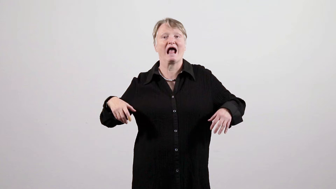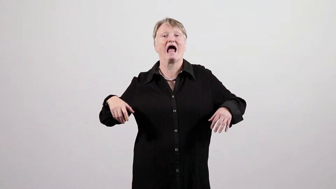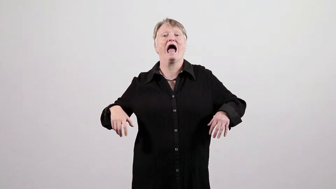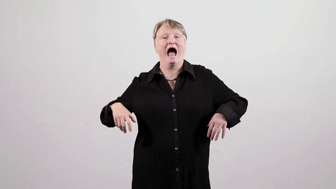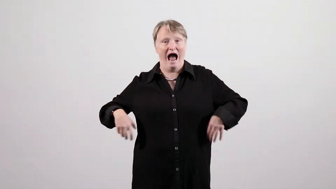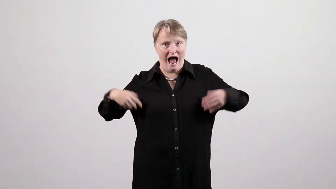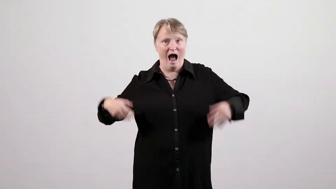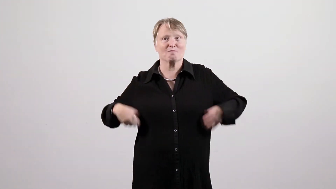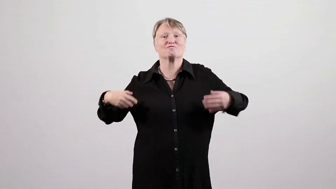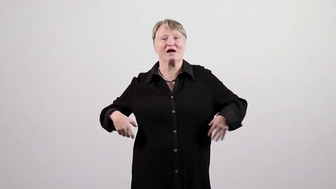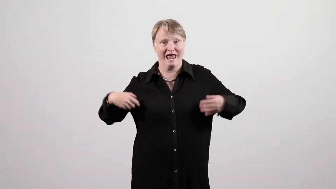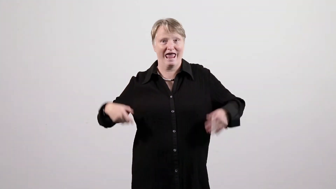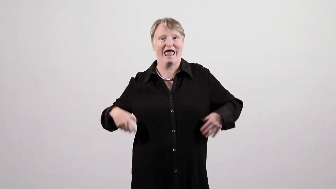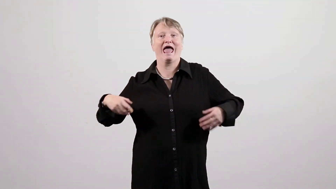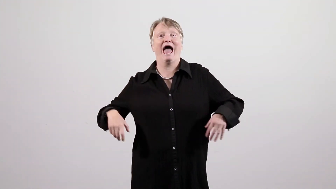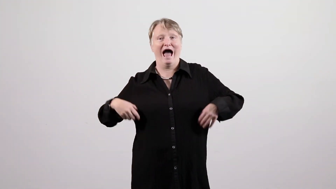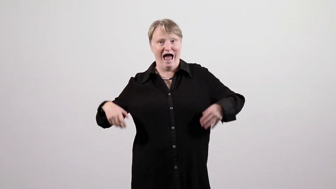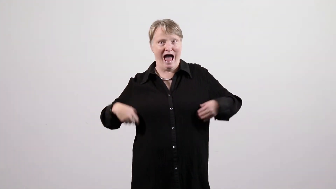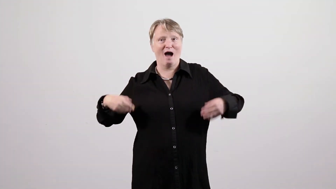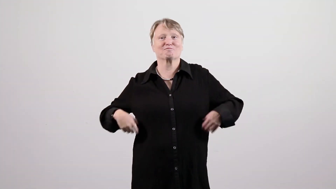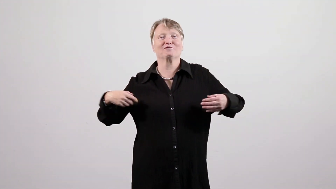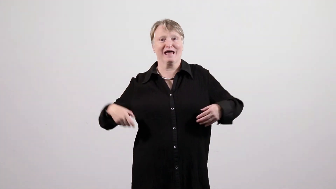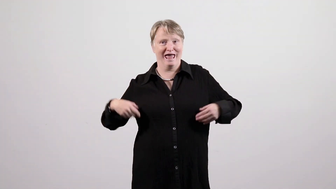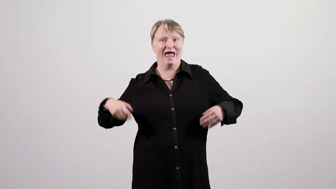Affe